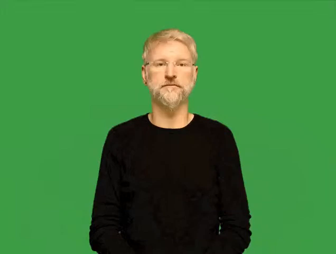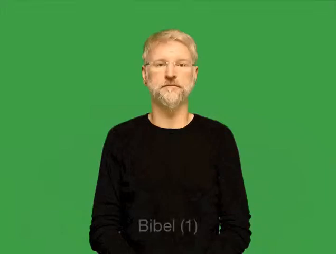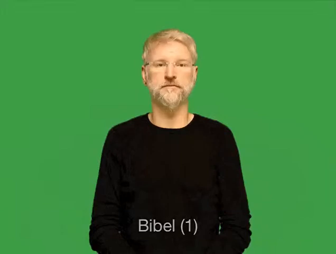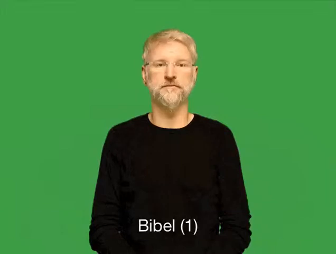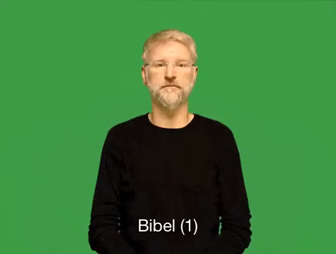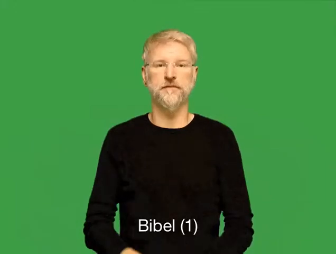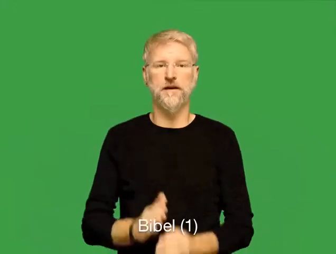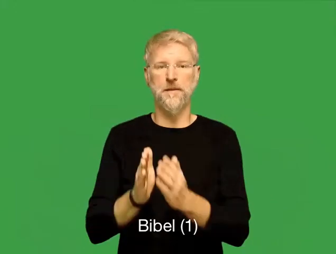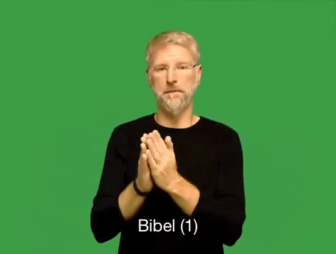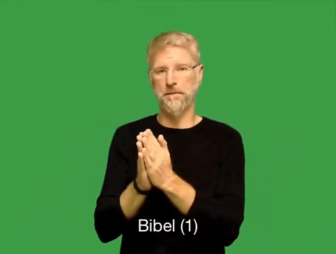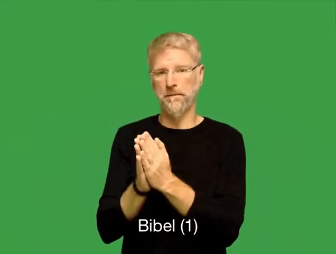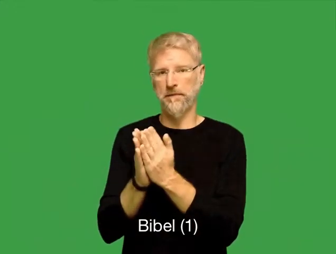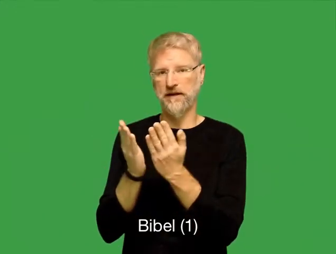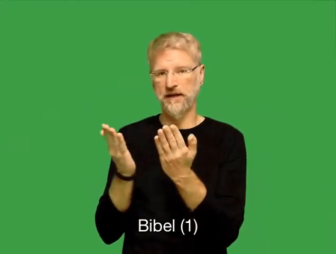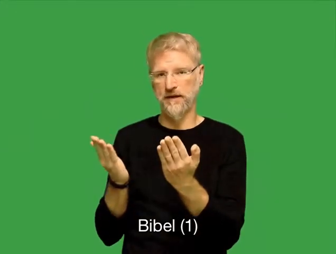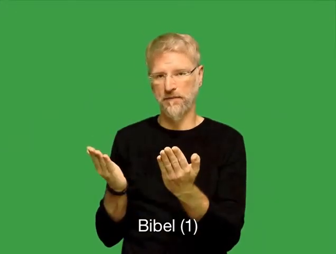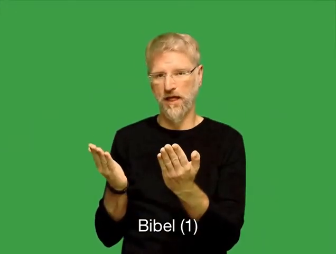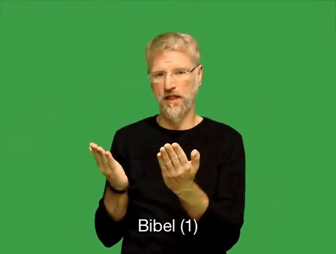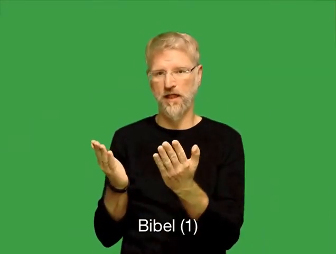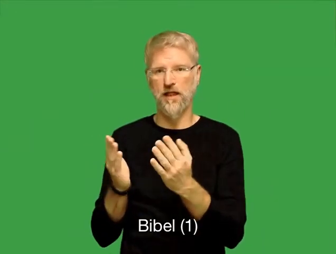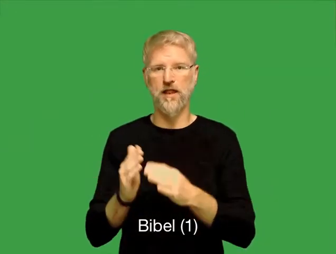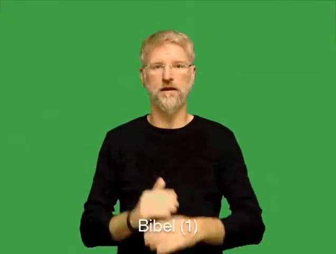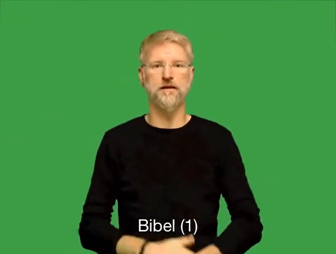Bibel